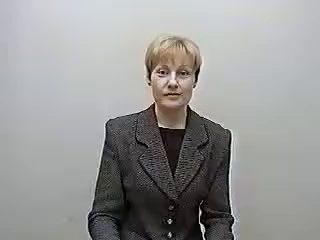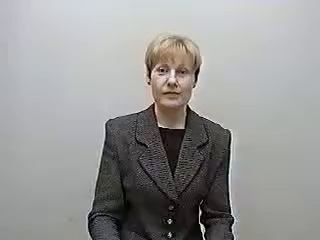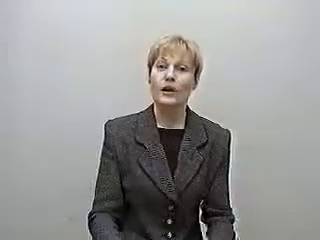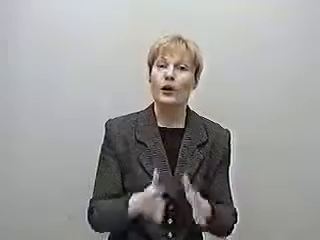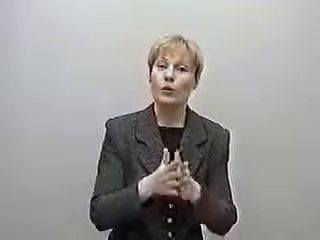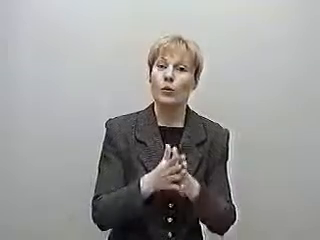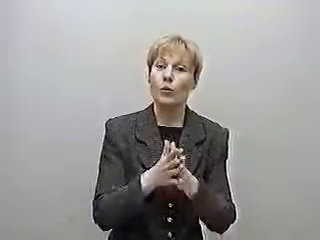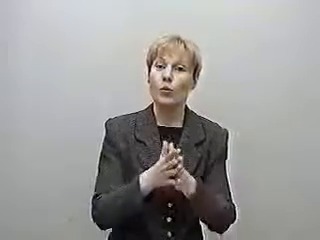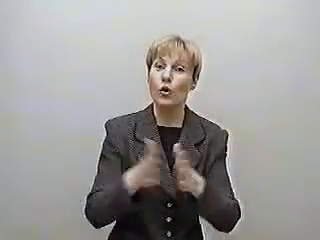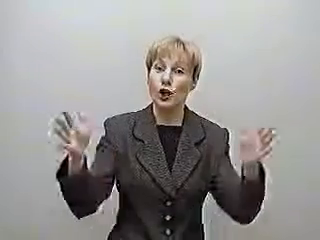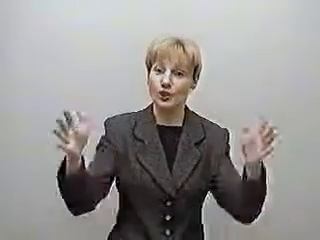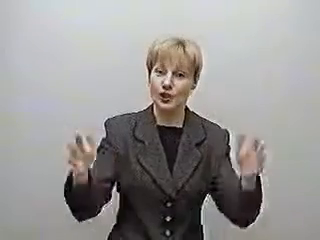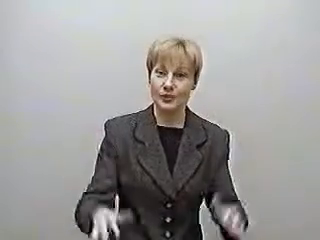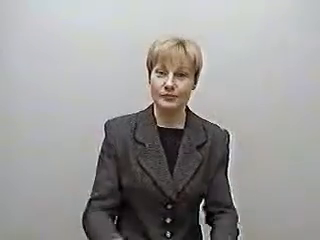больше